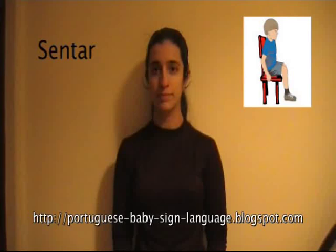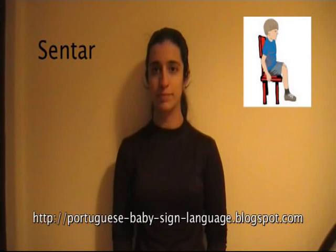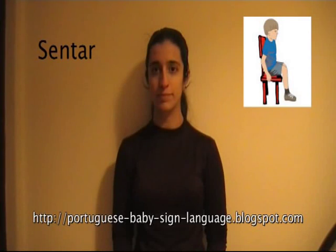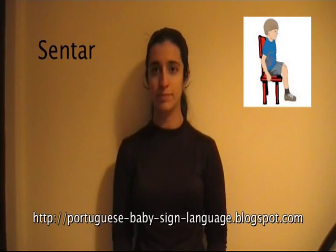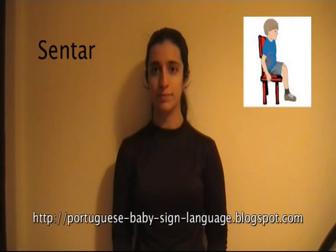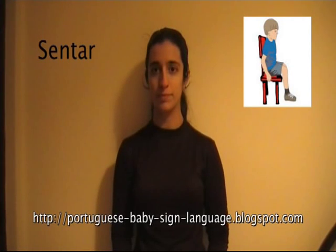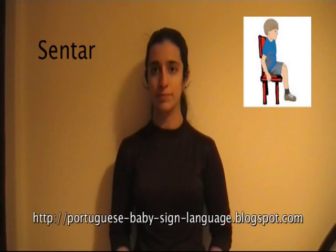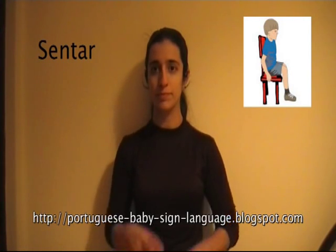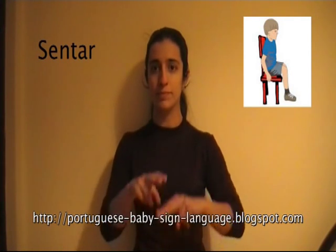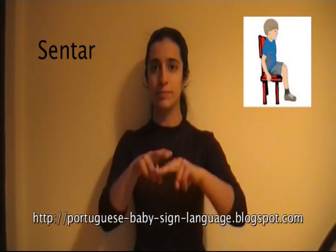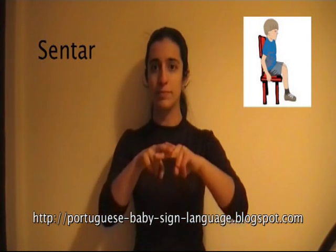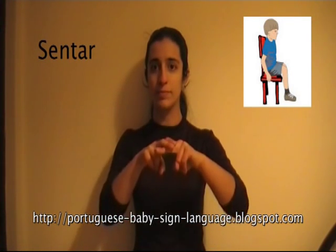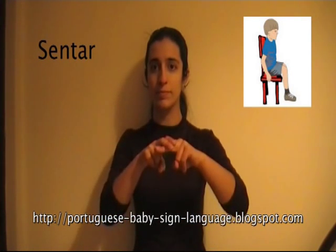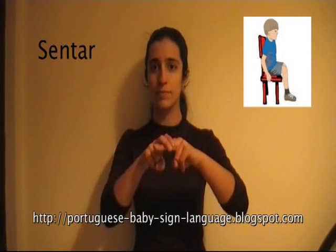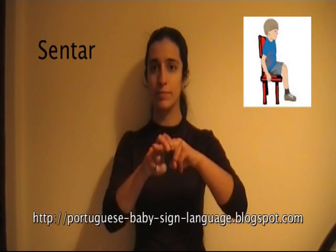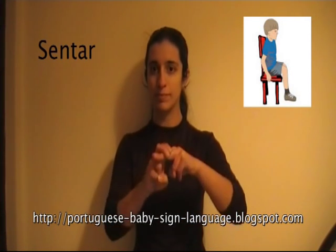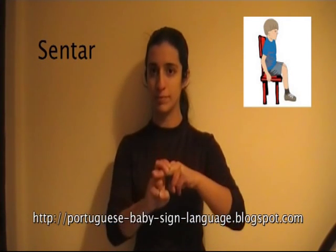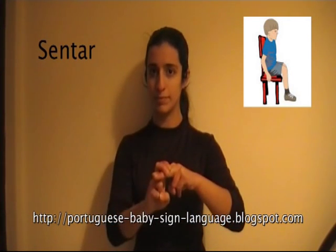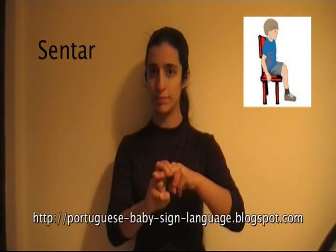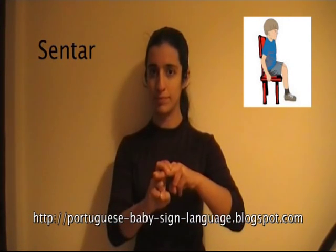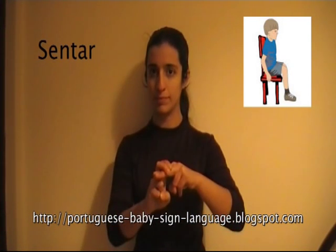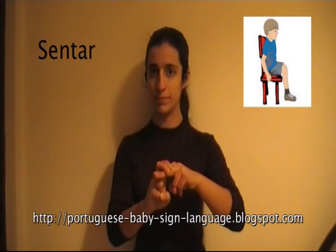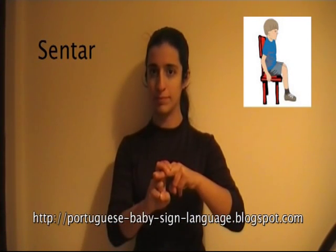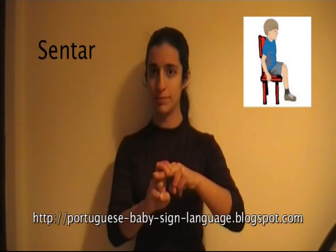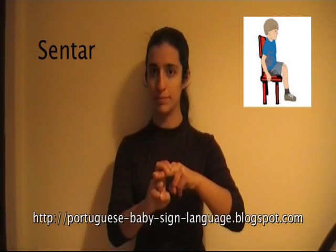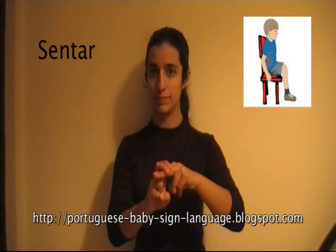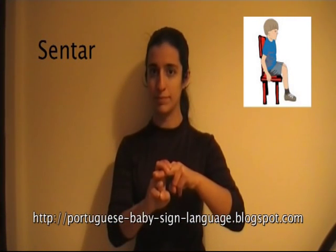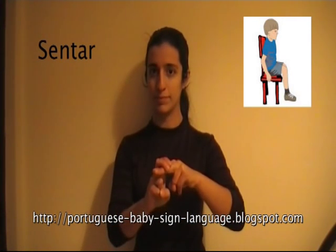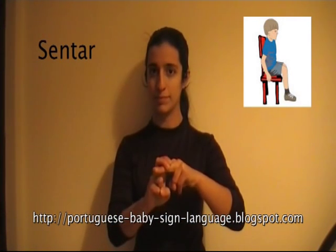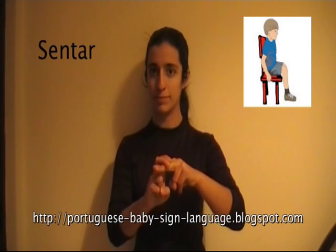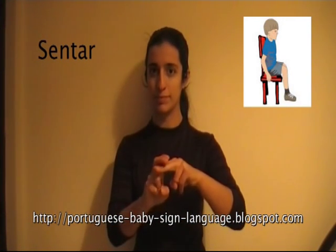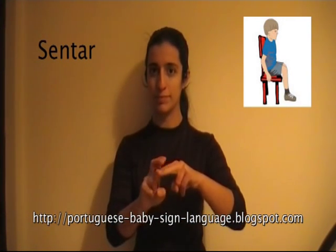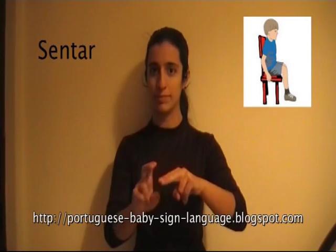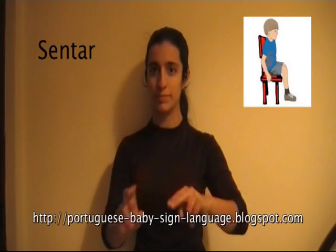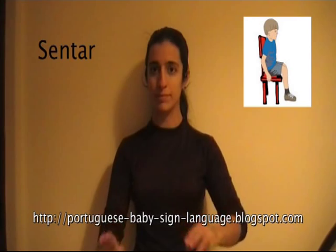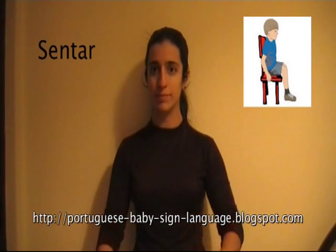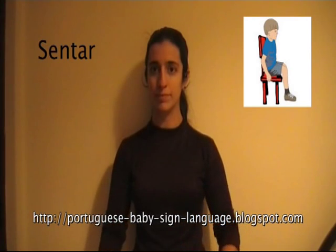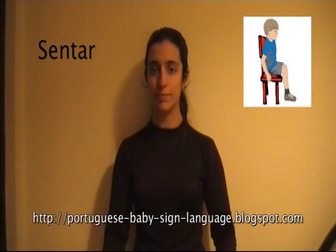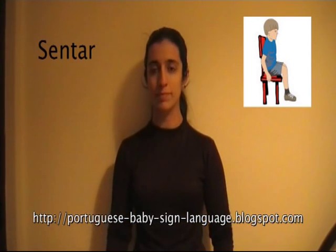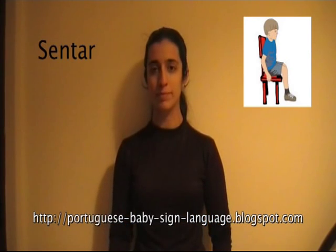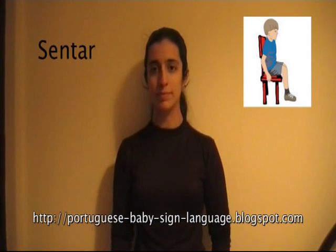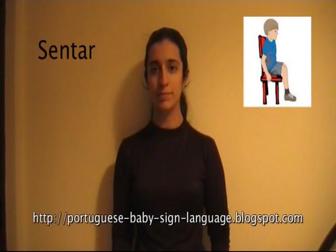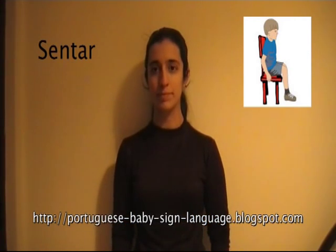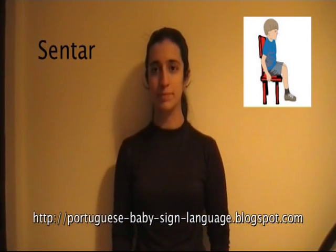sentar